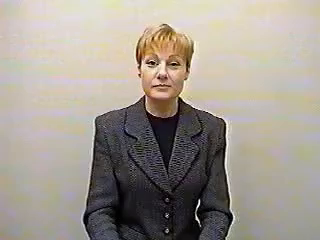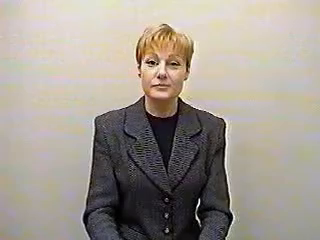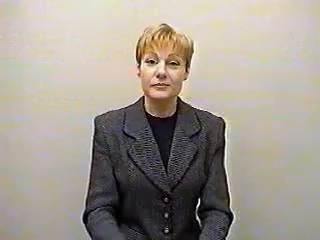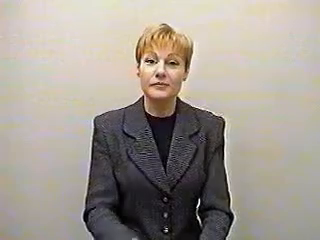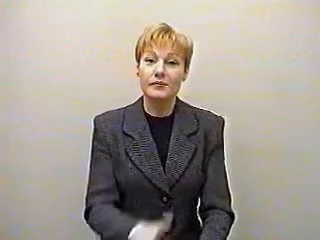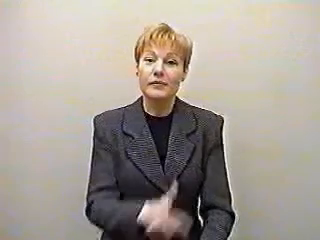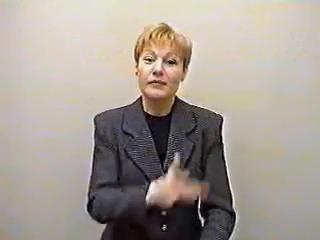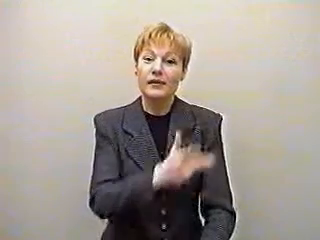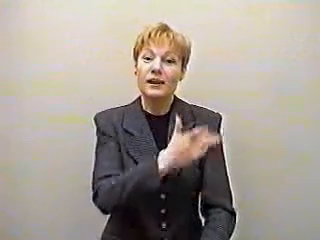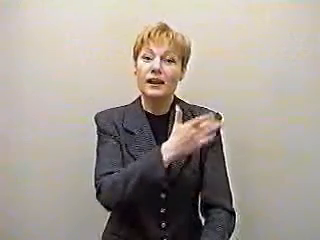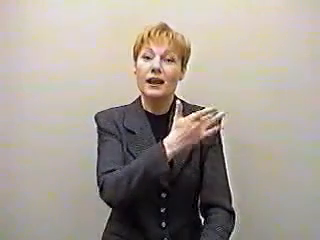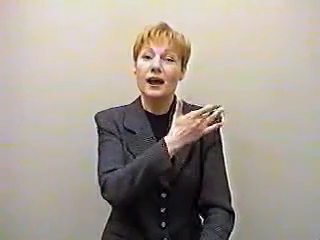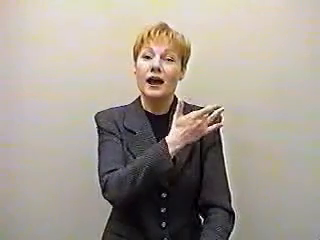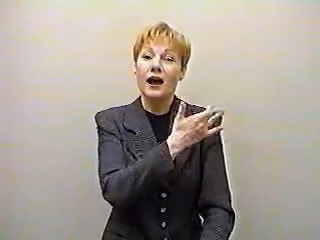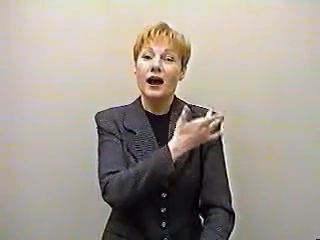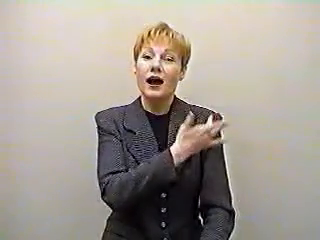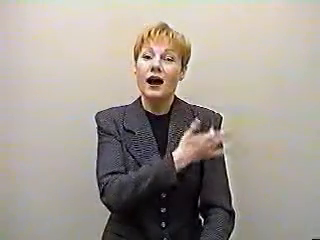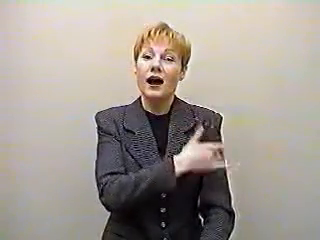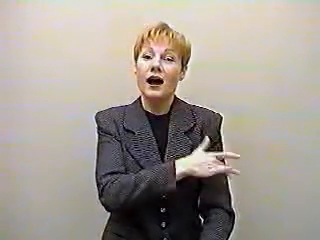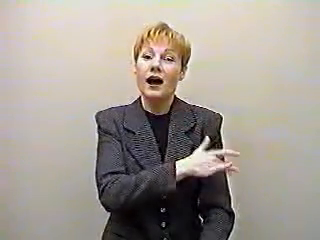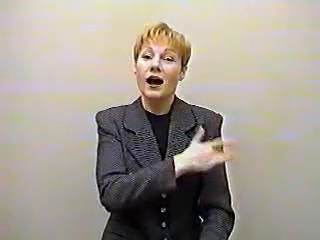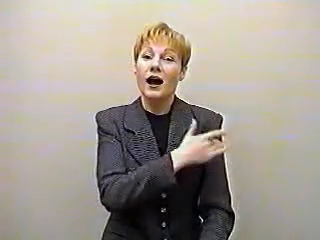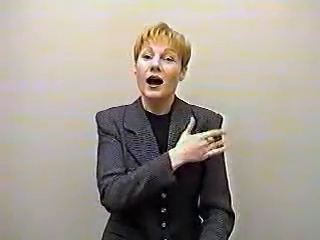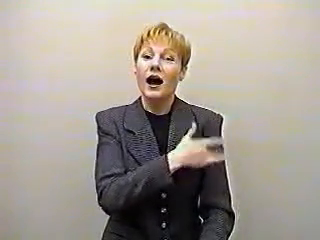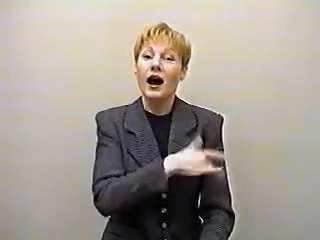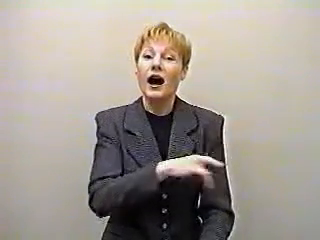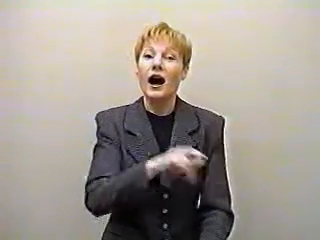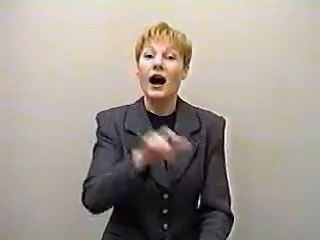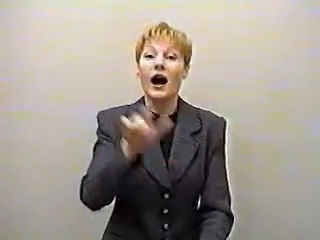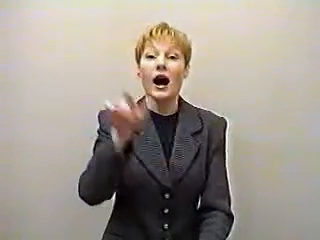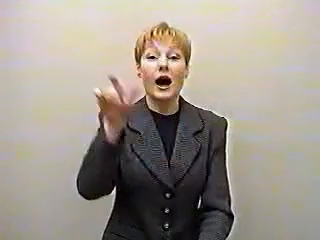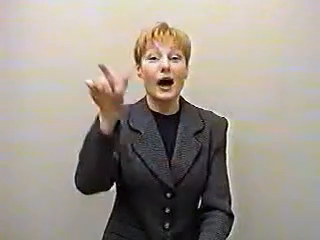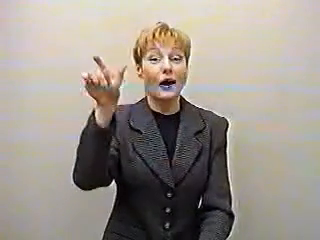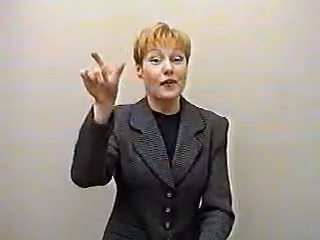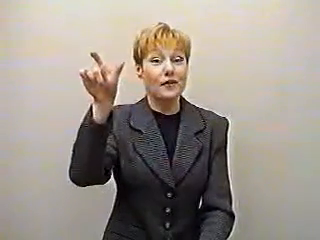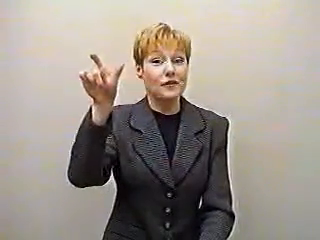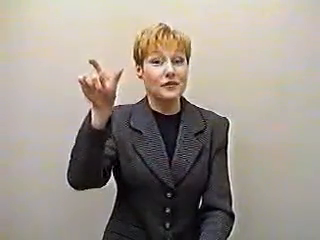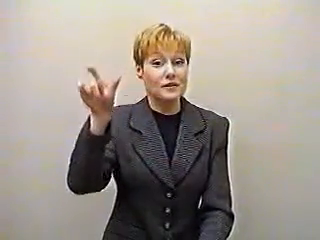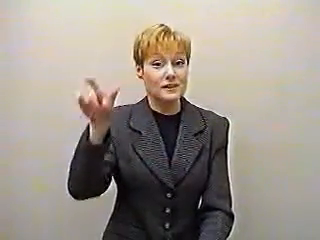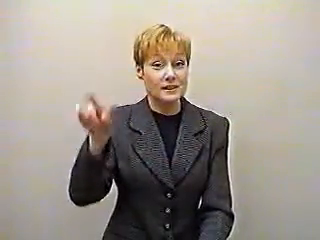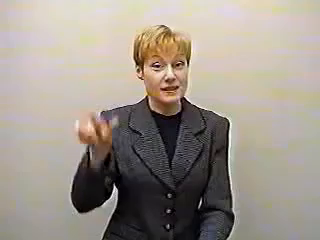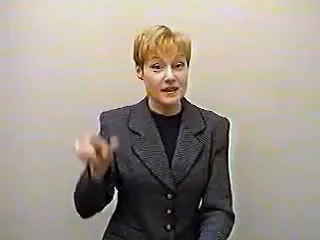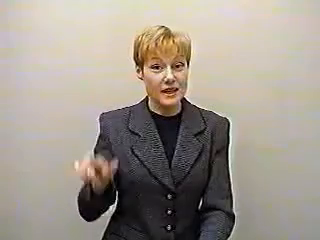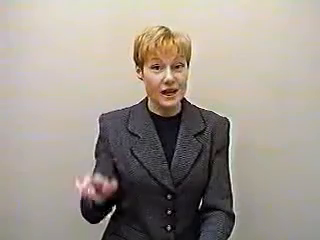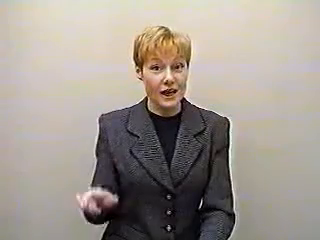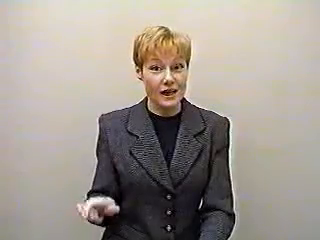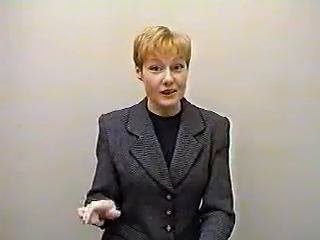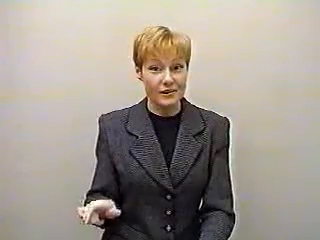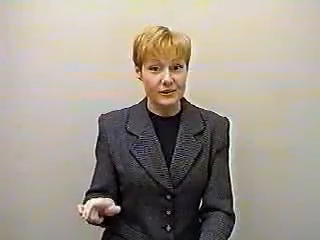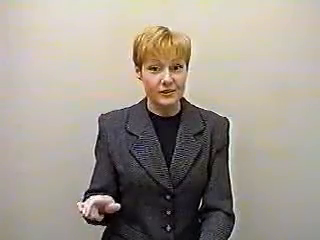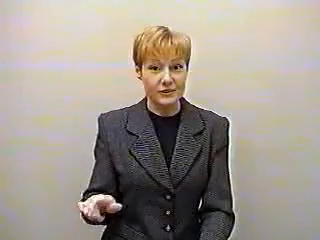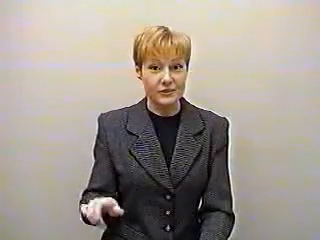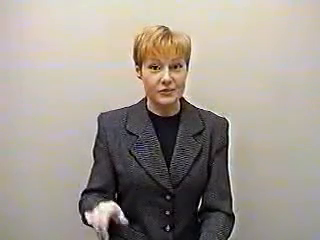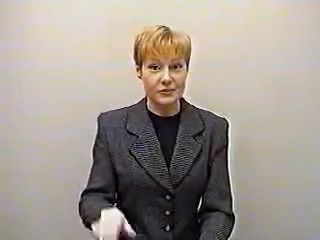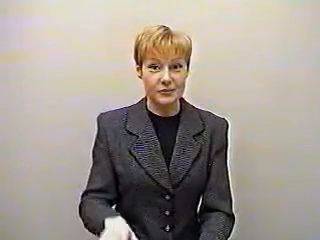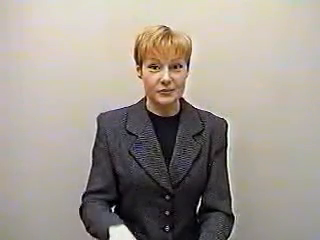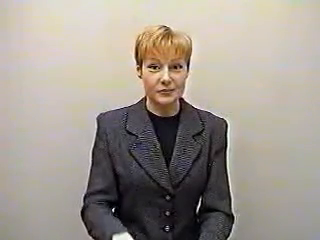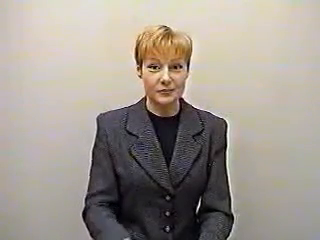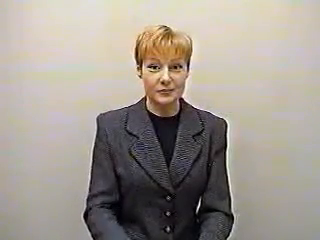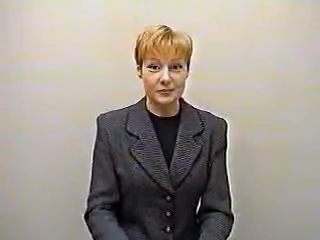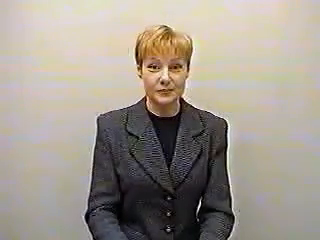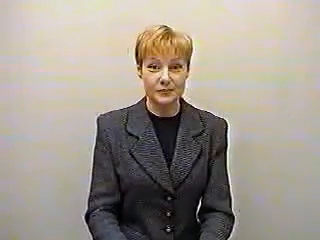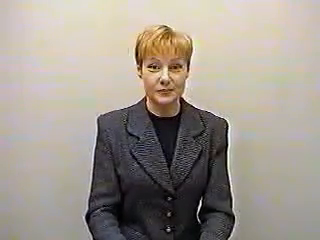официант